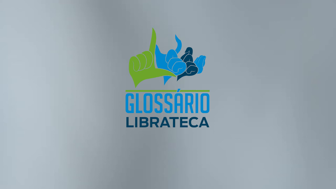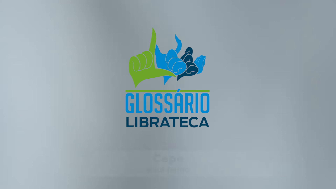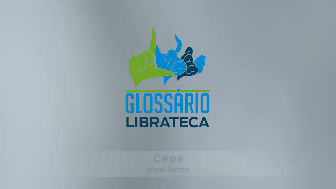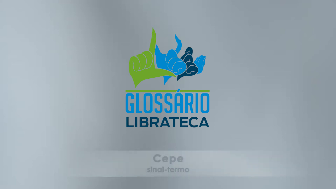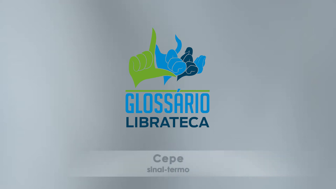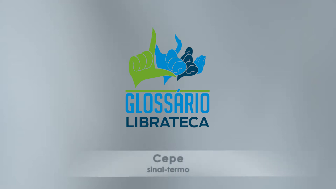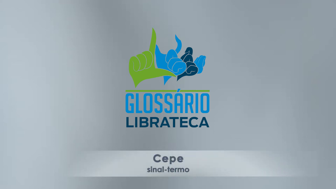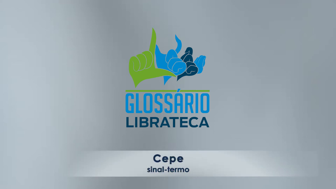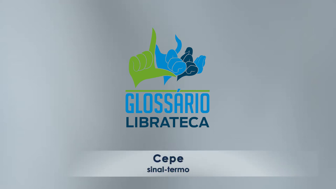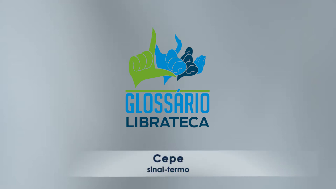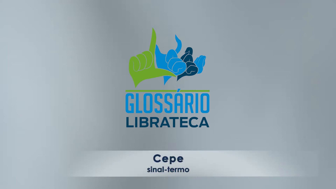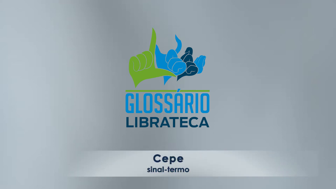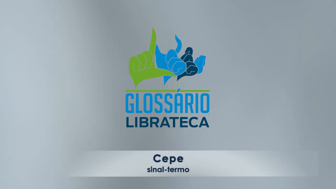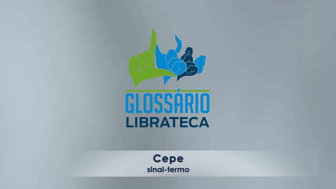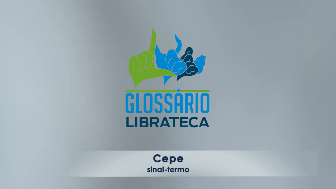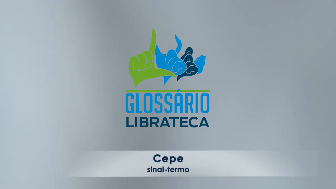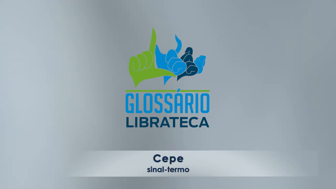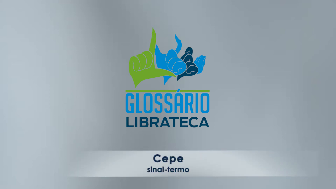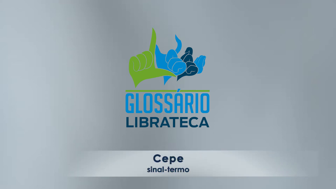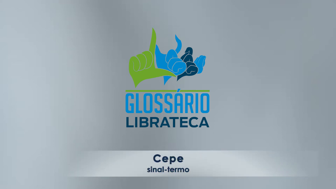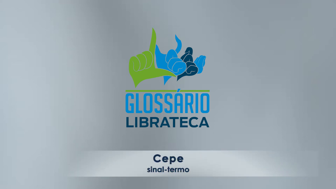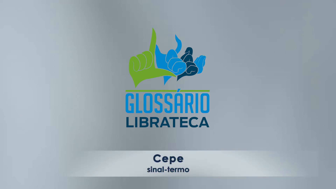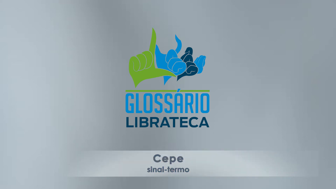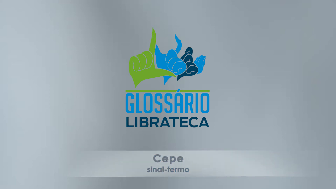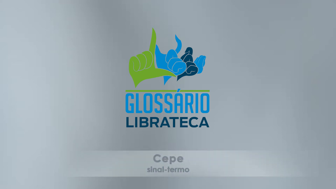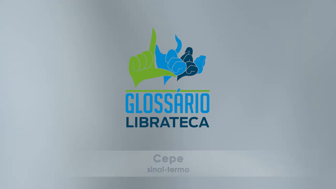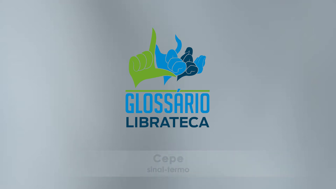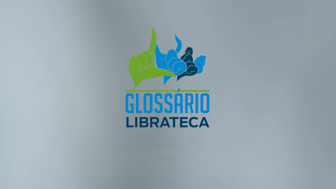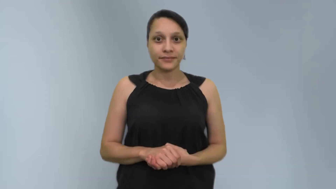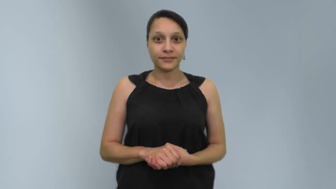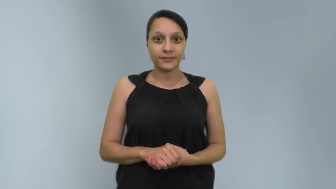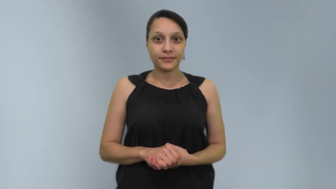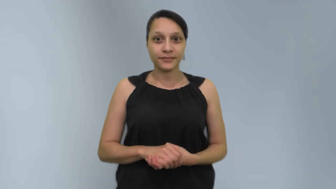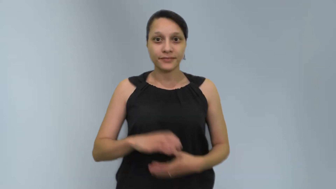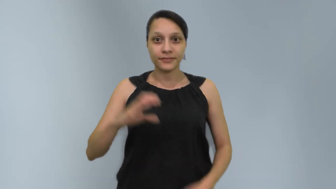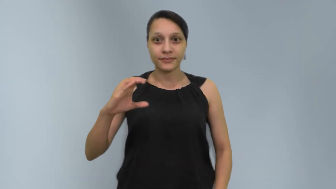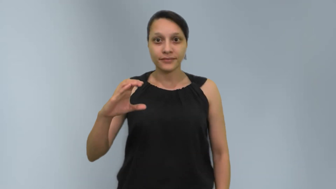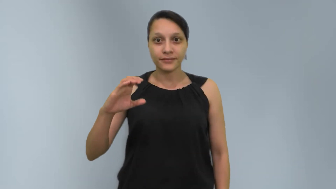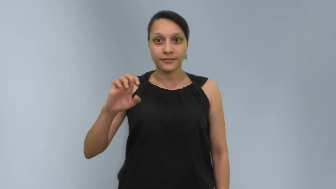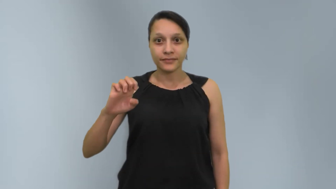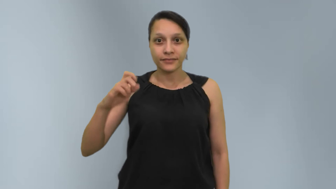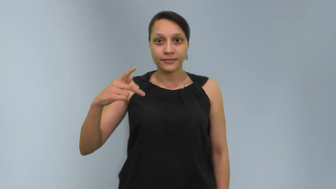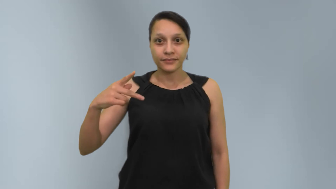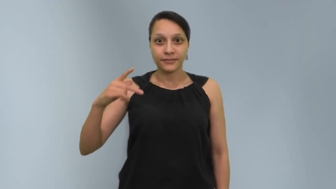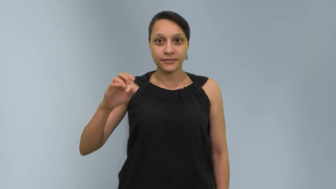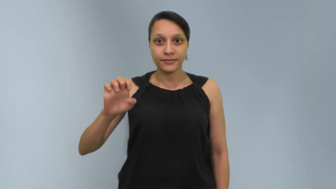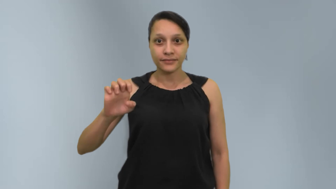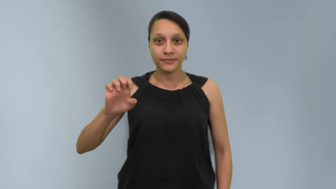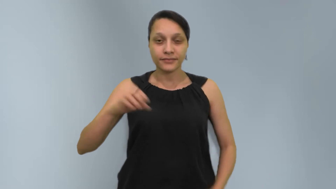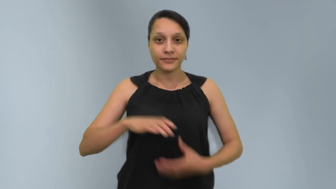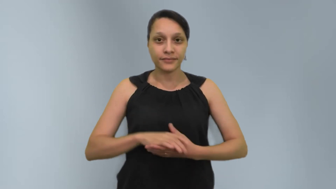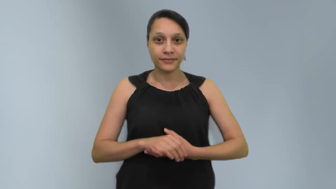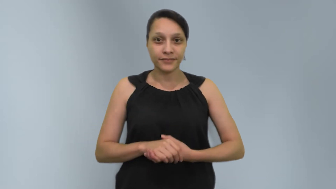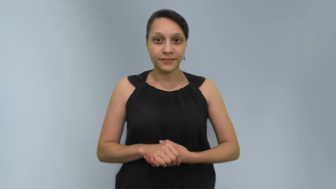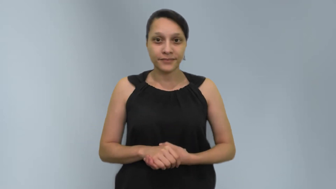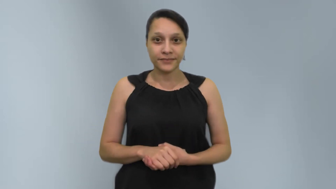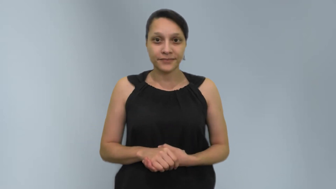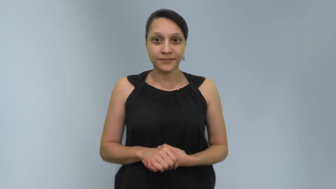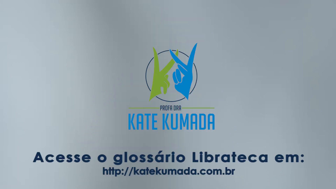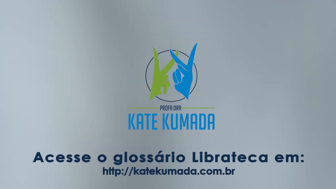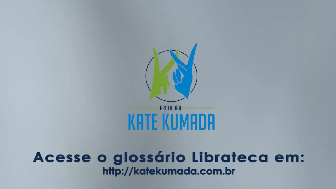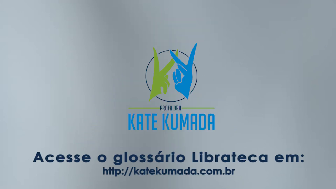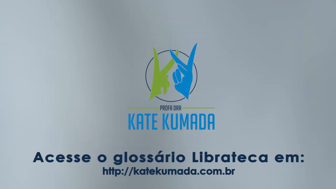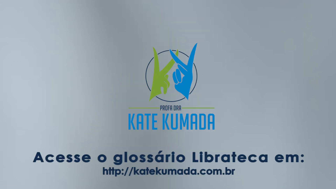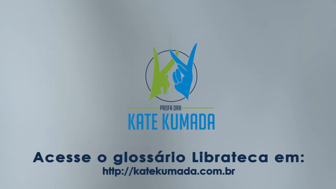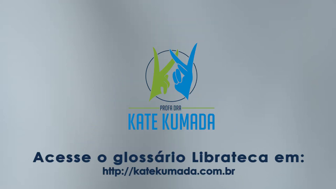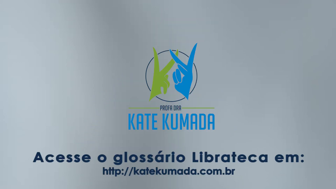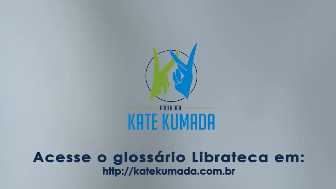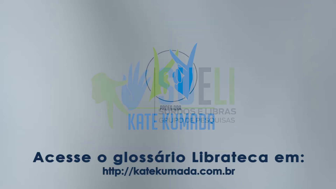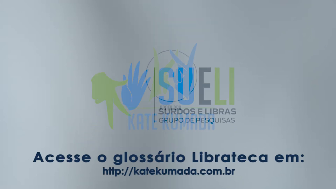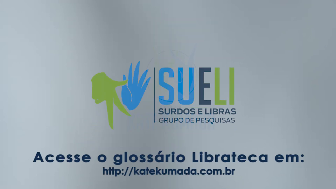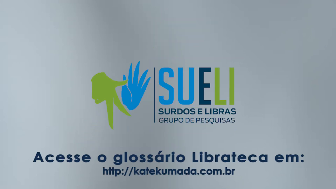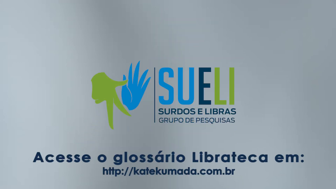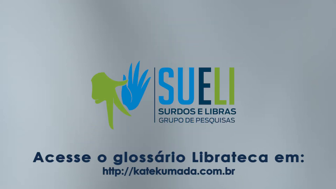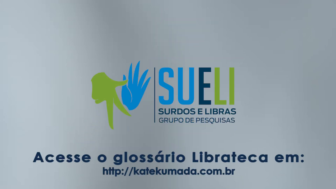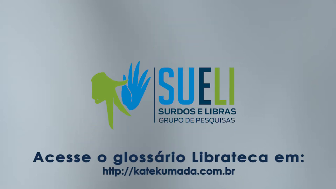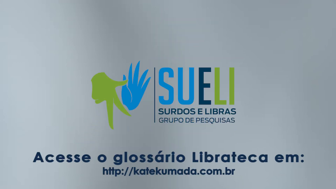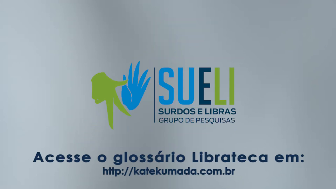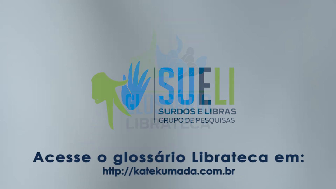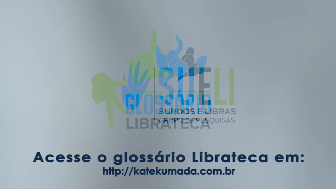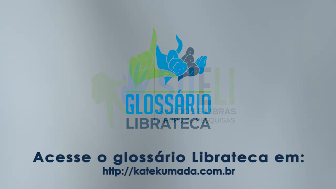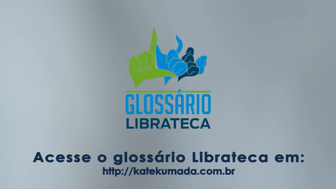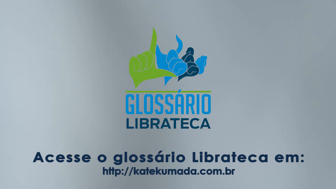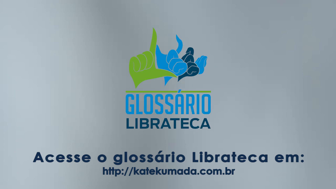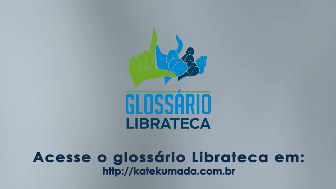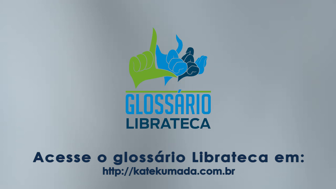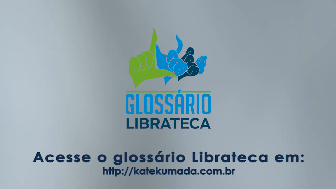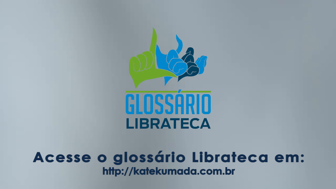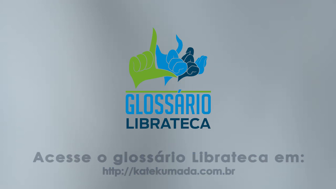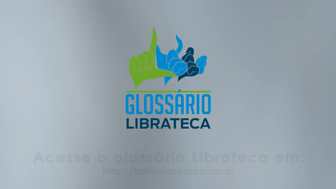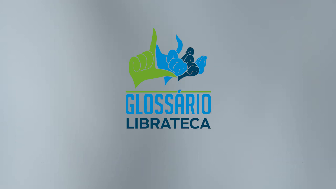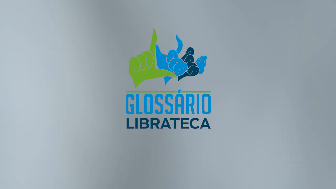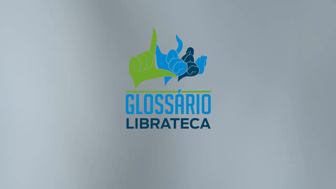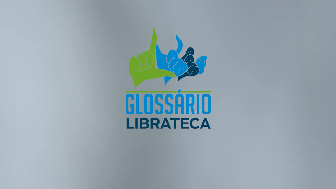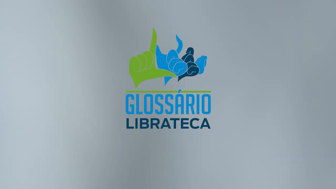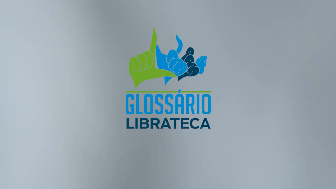Cepe